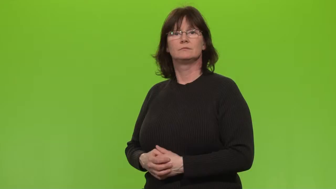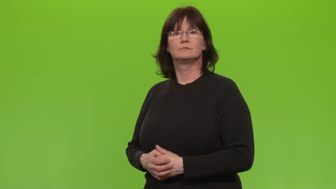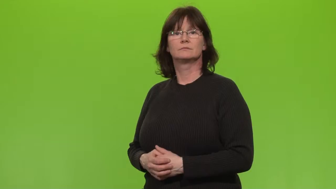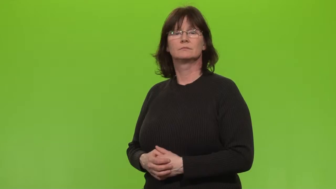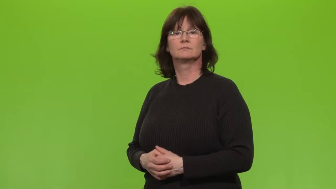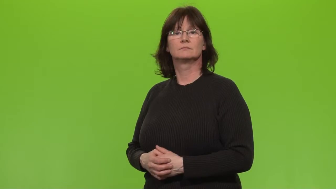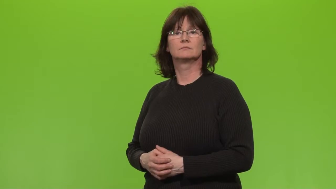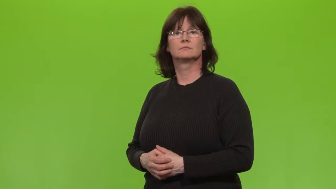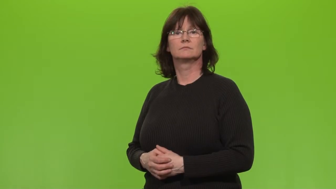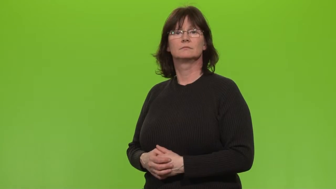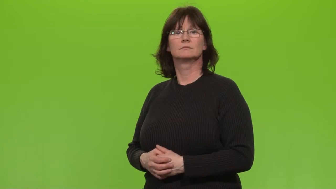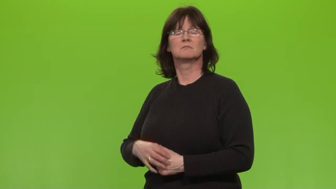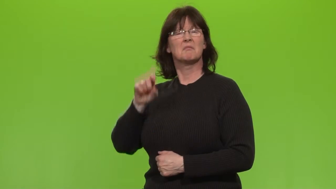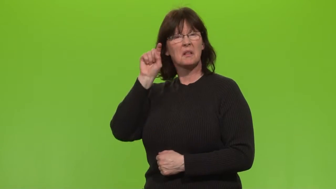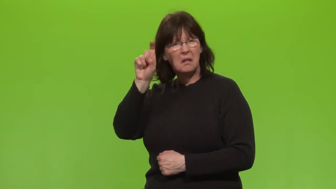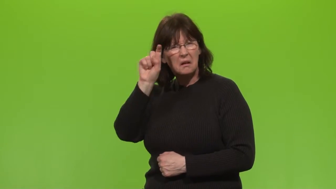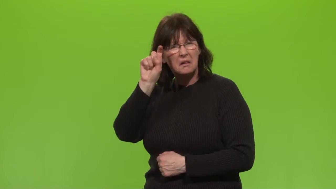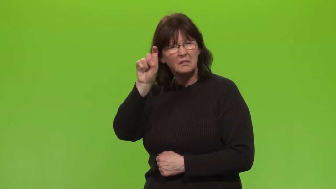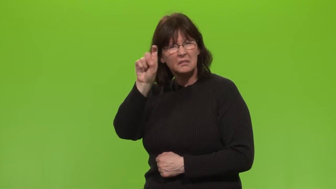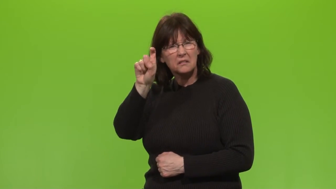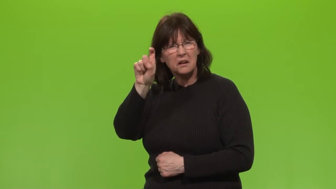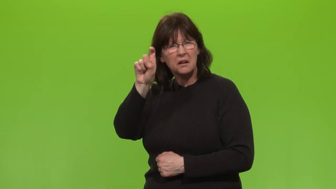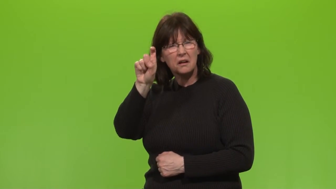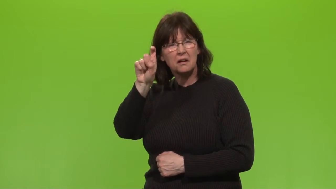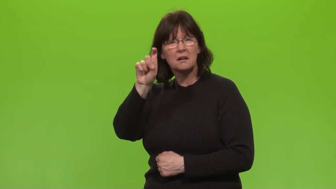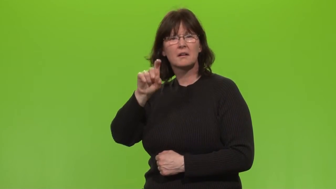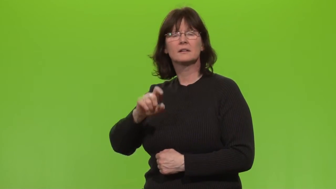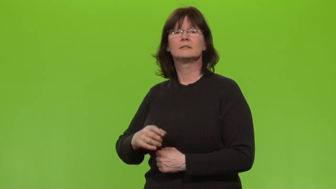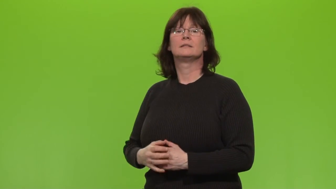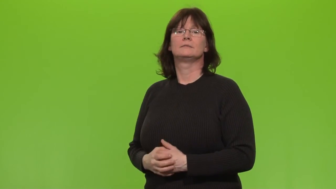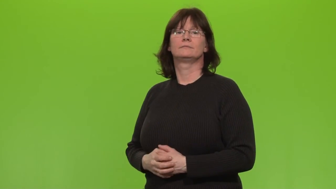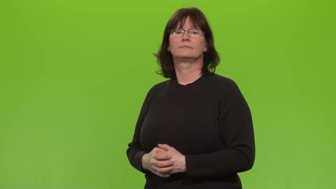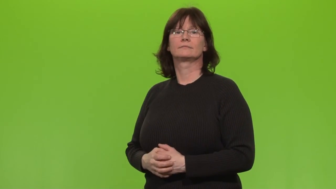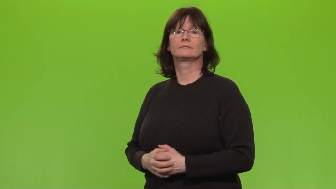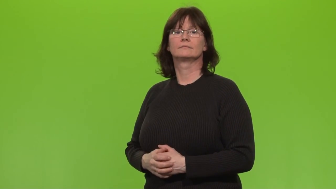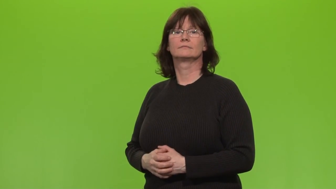Nöldra